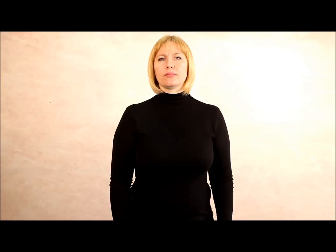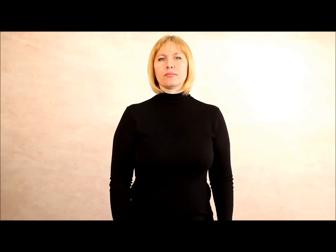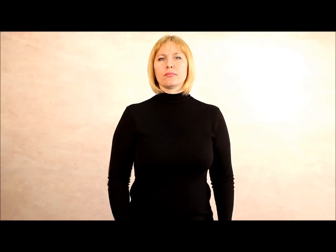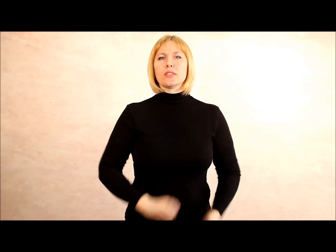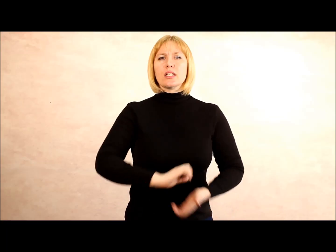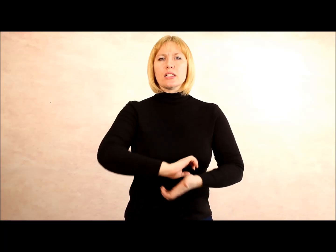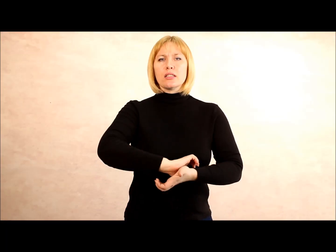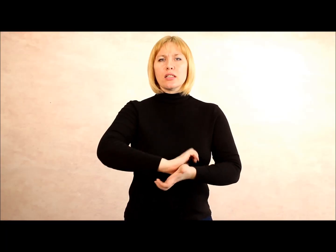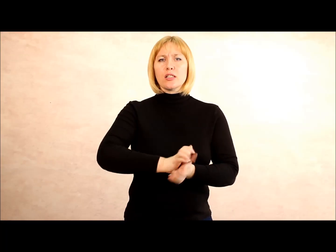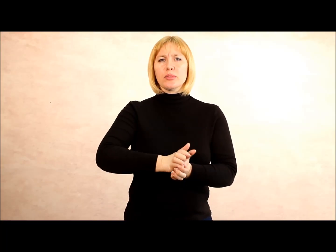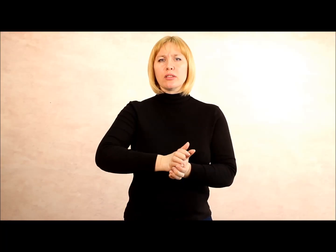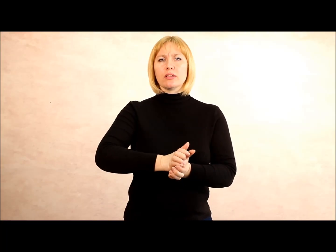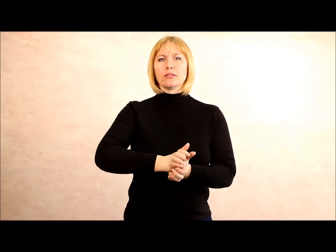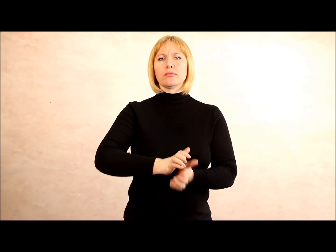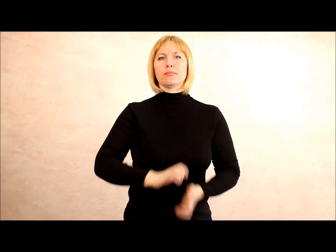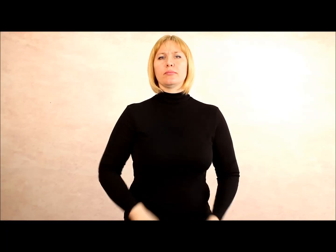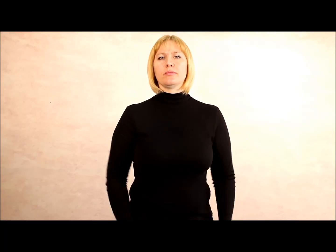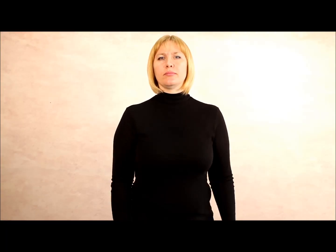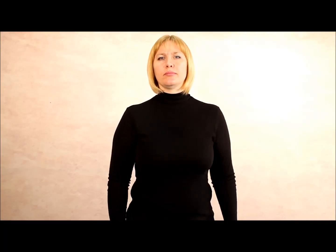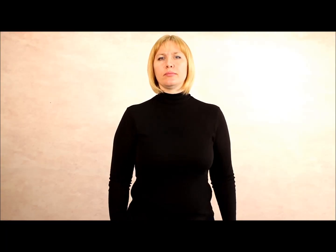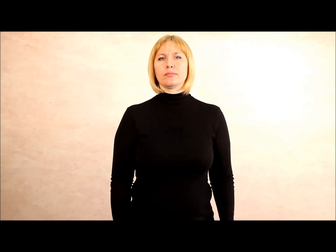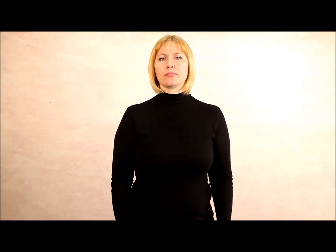Strâmt